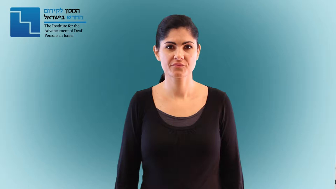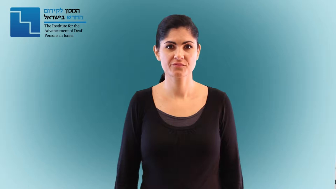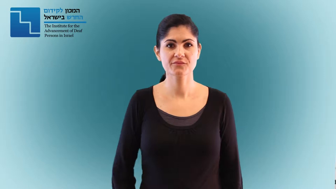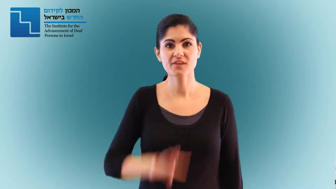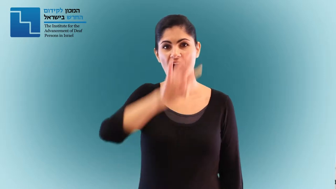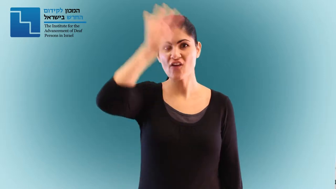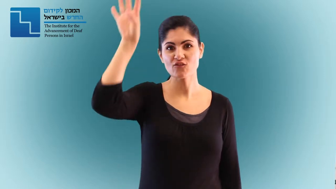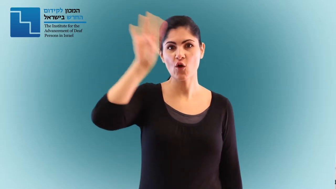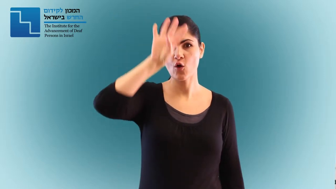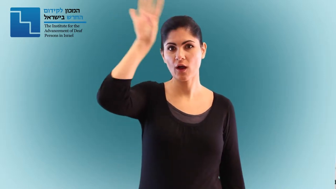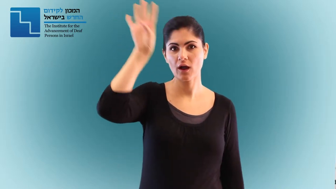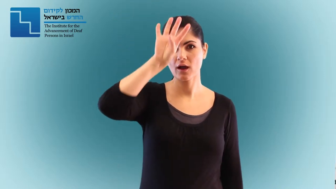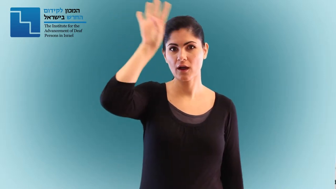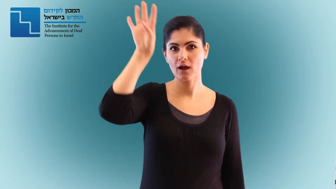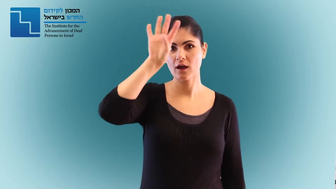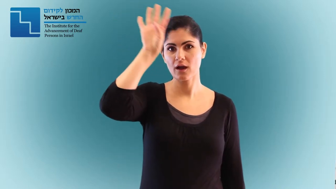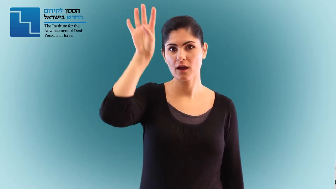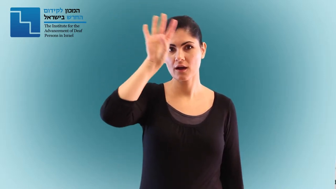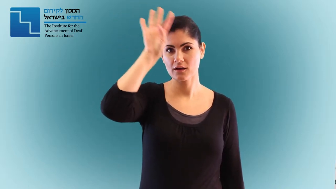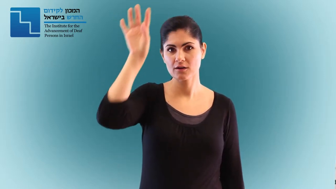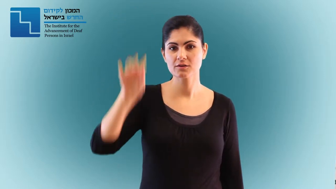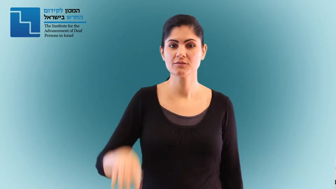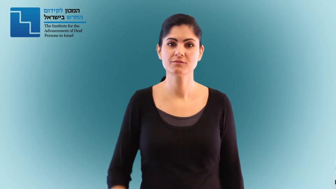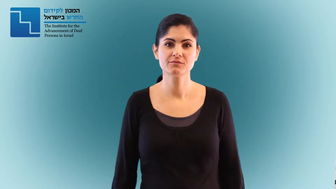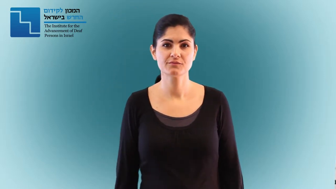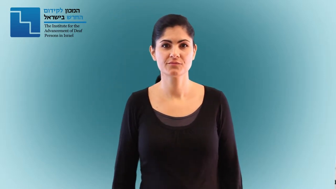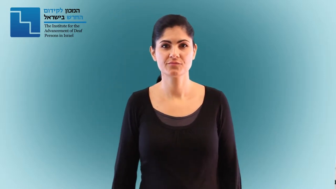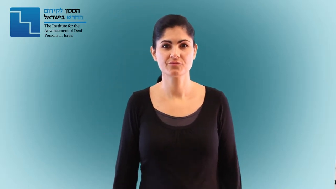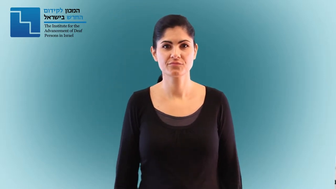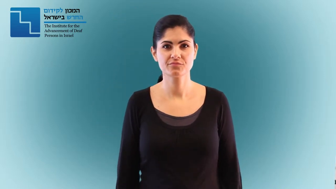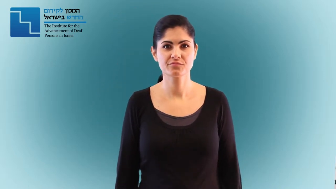אפור